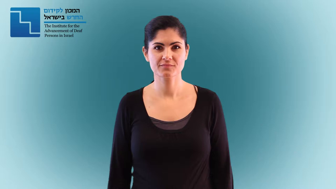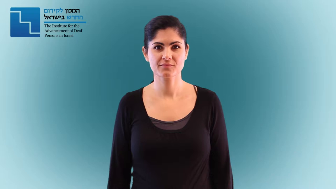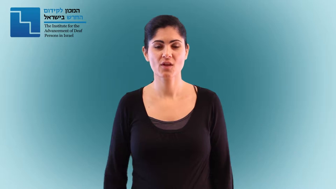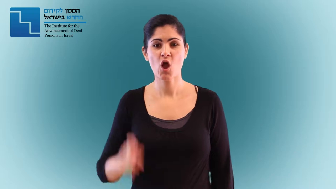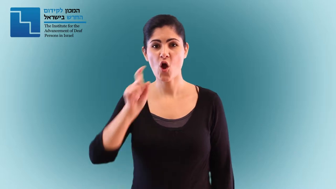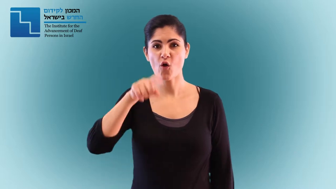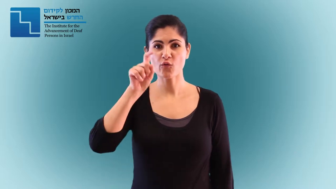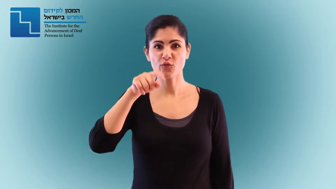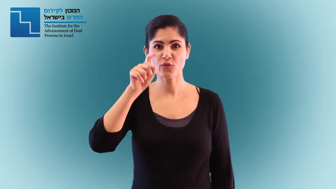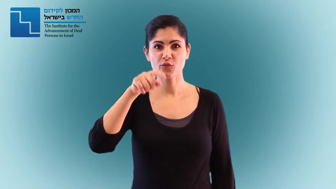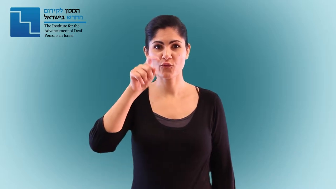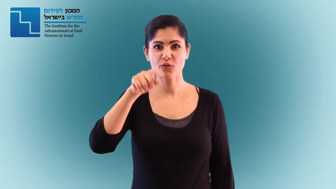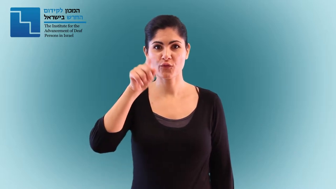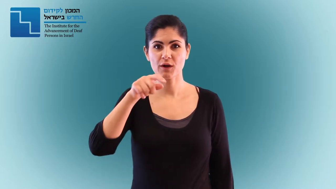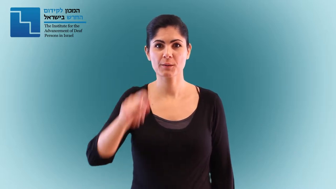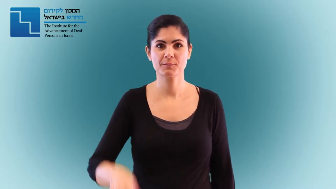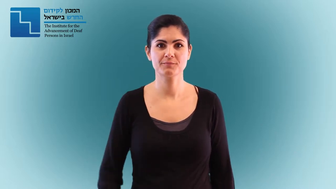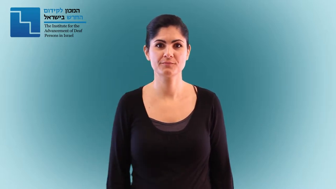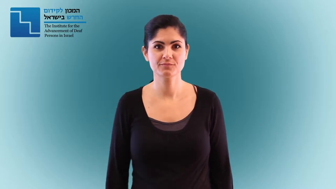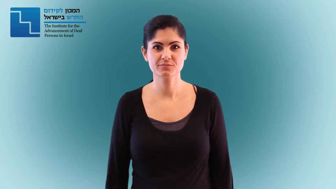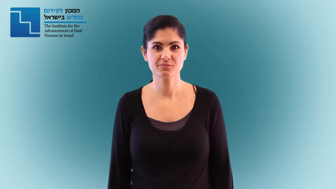עוף